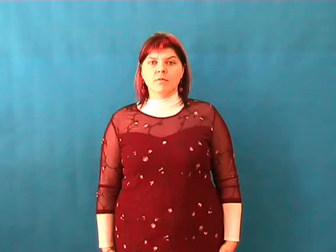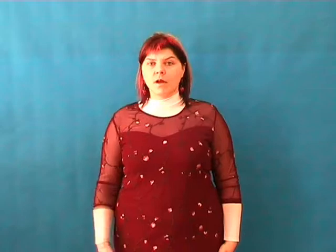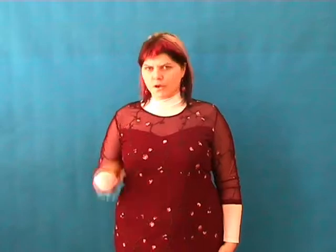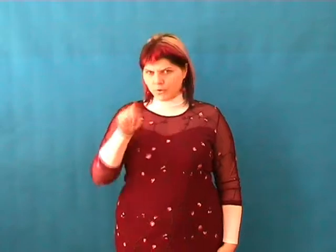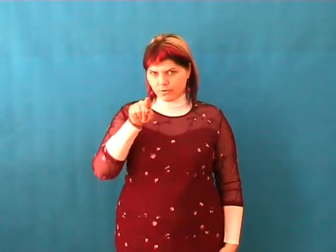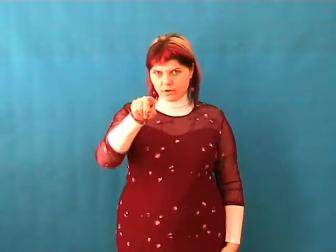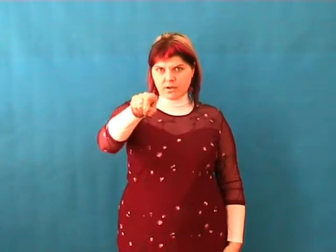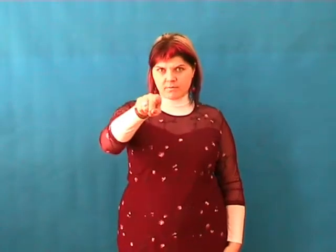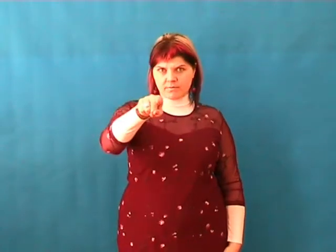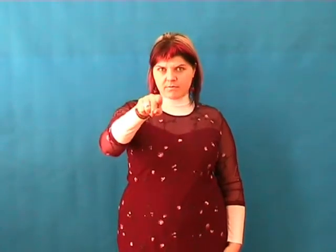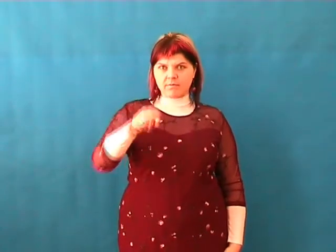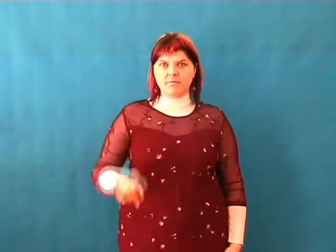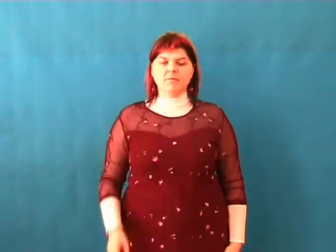ty